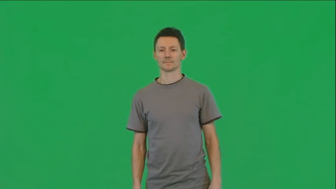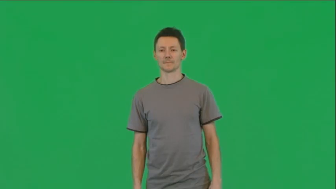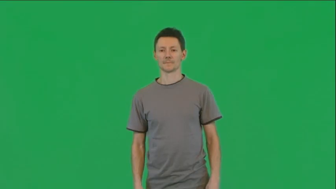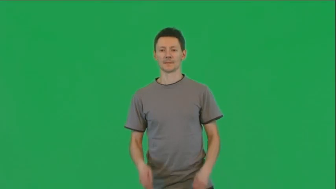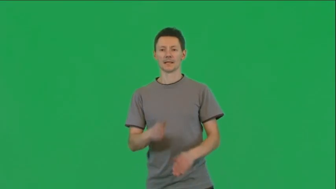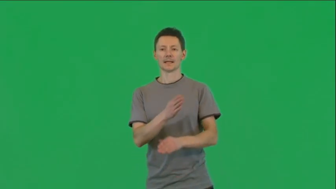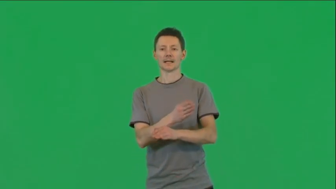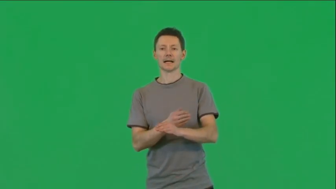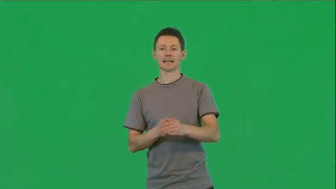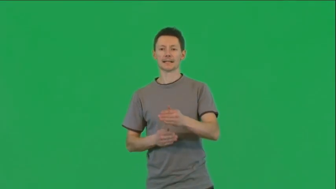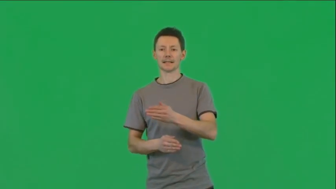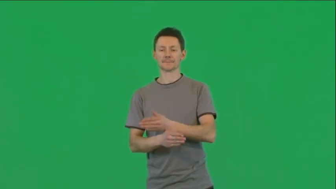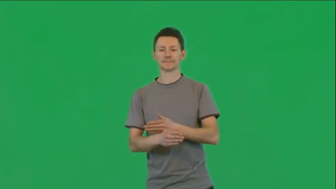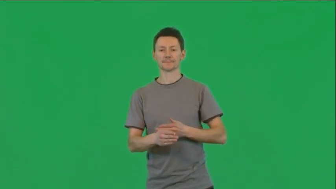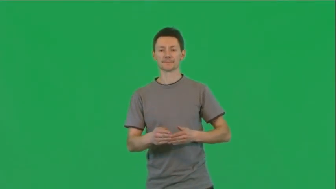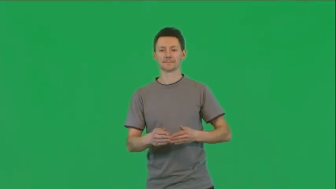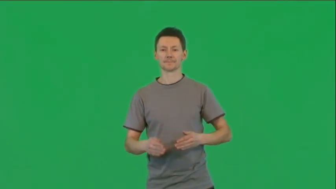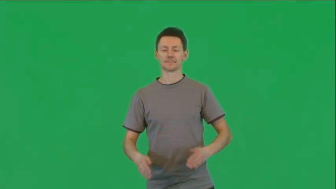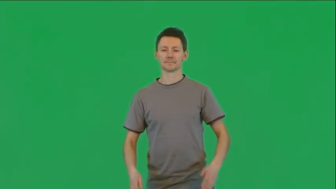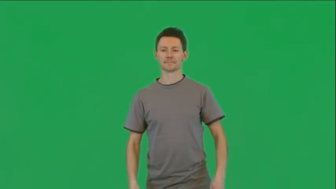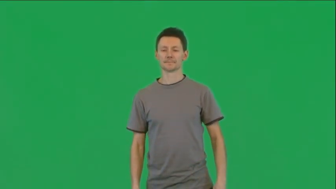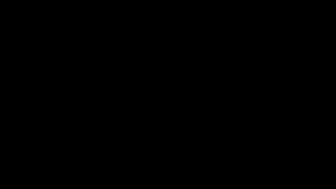kaleka